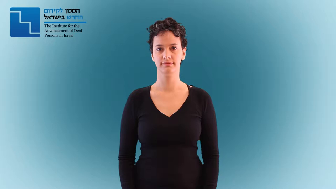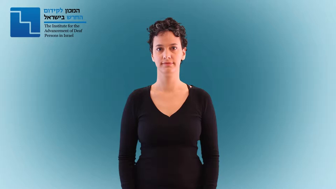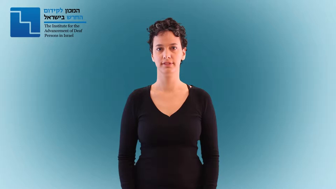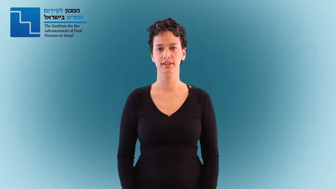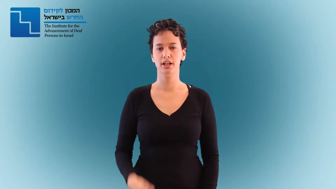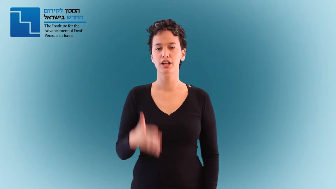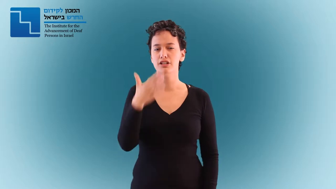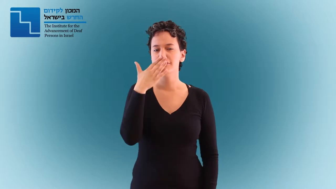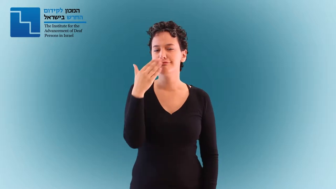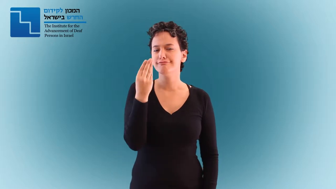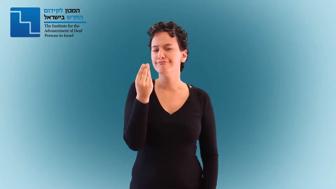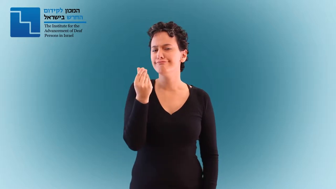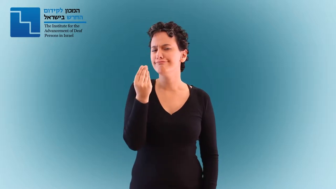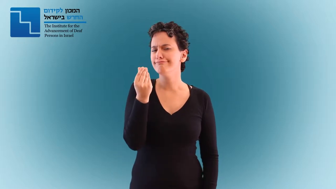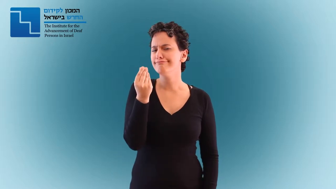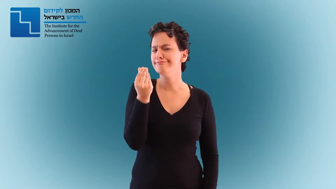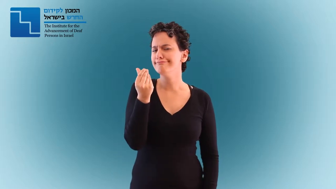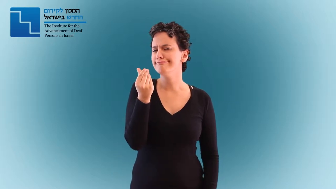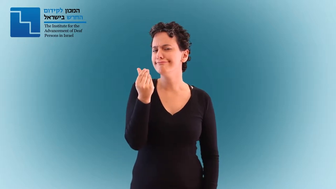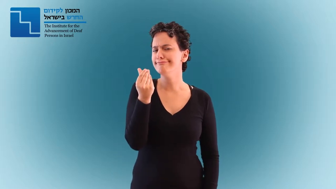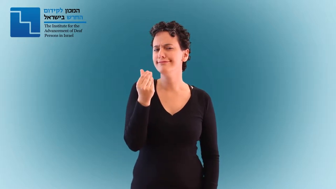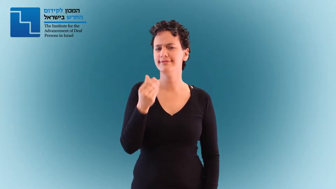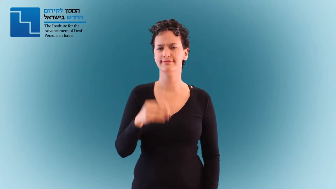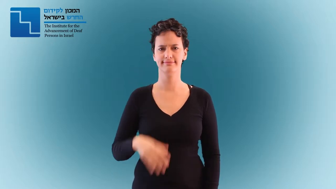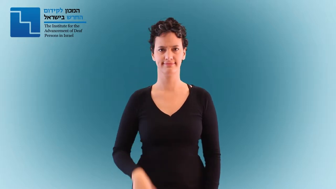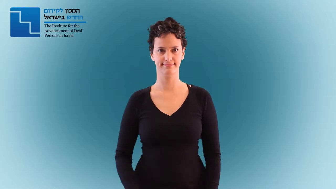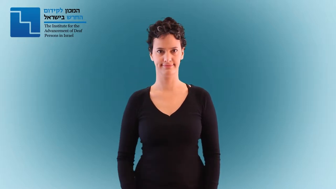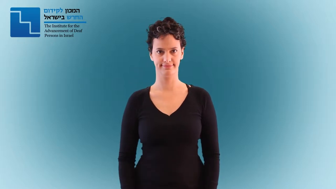לנחש